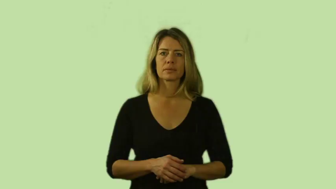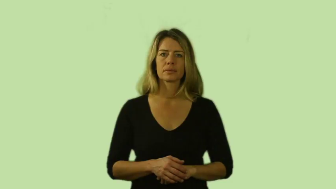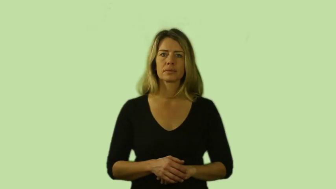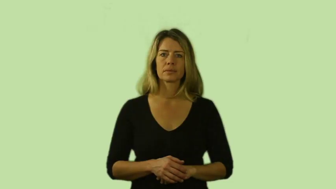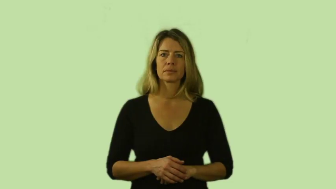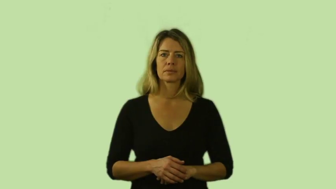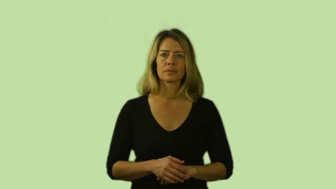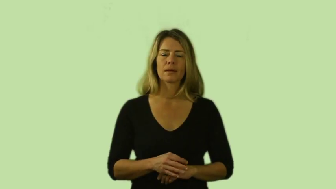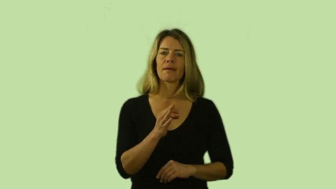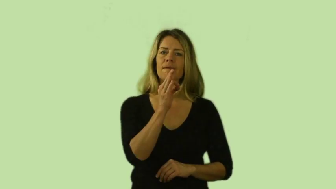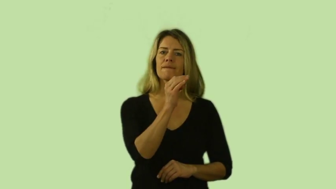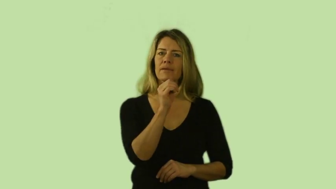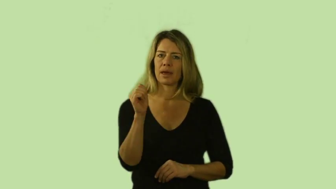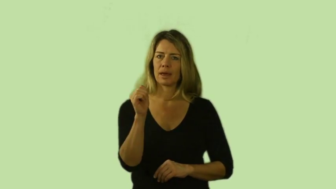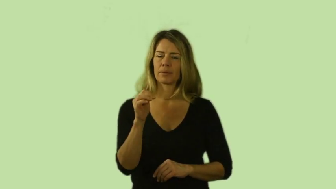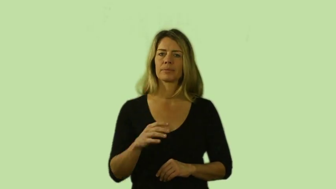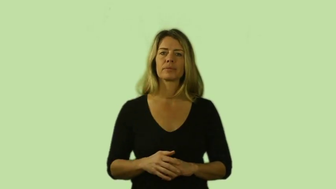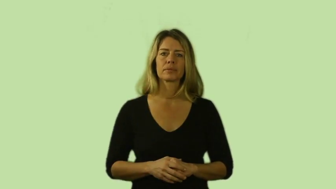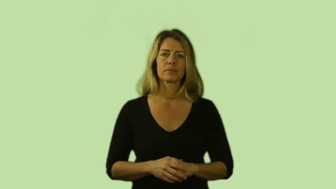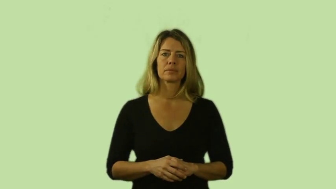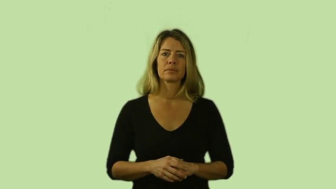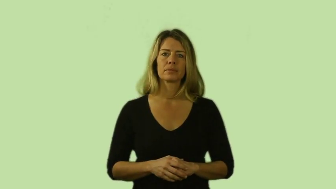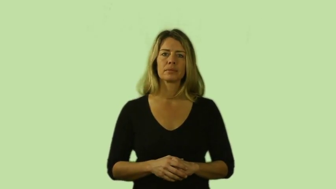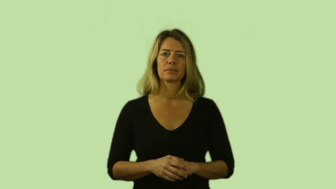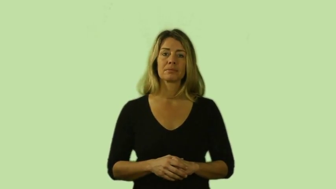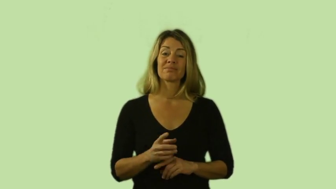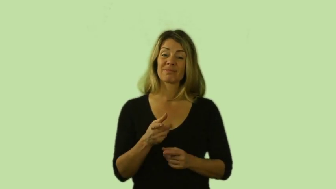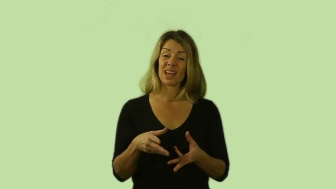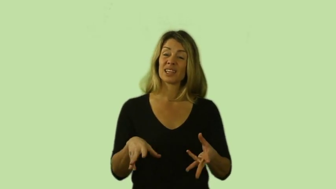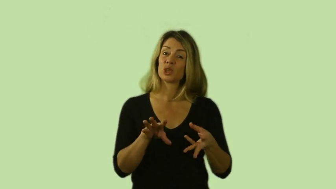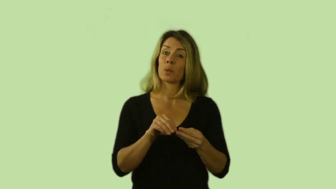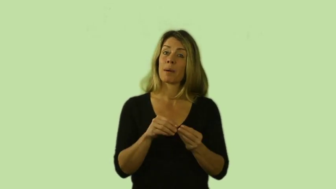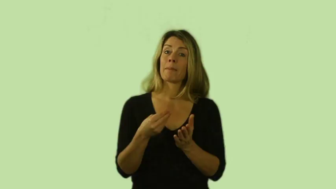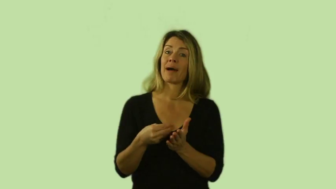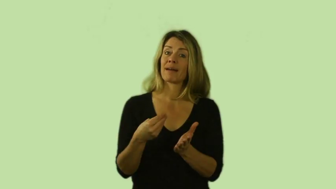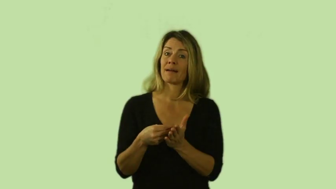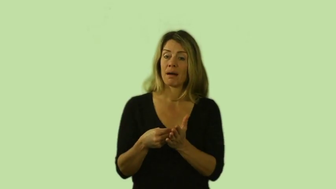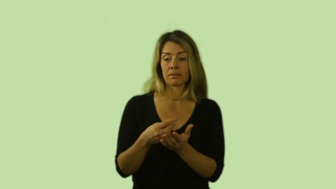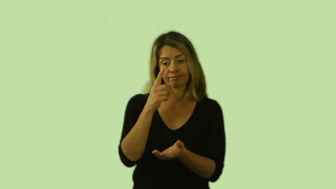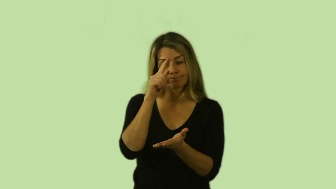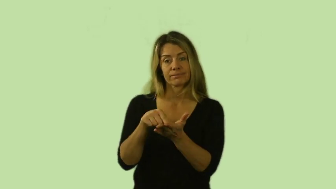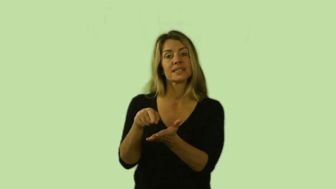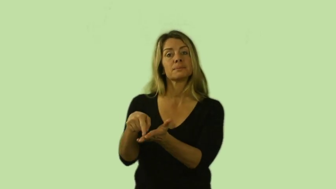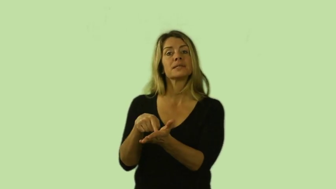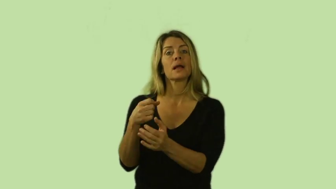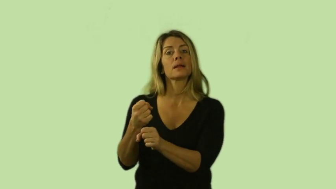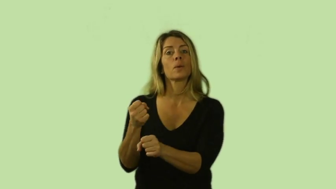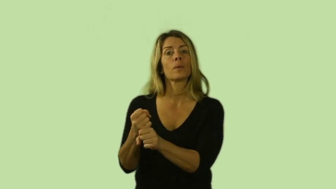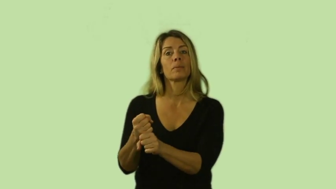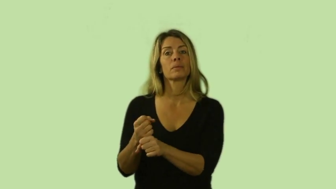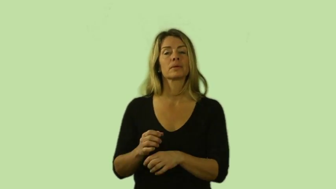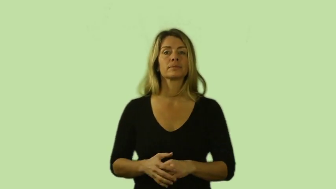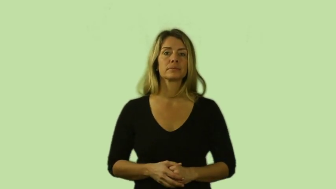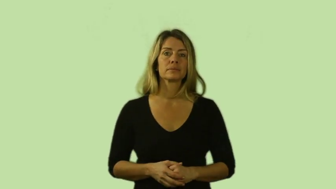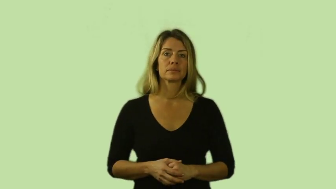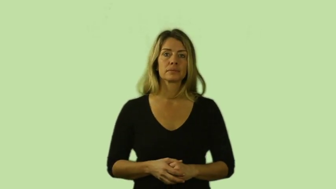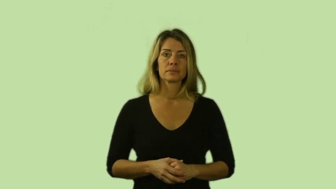avgift